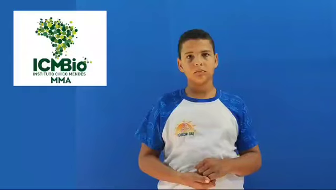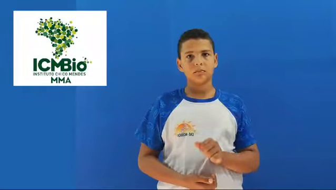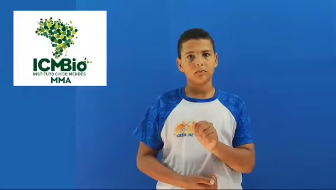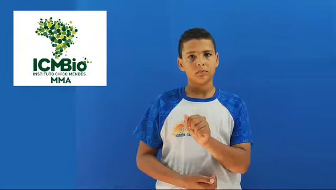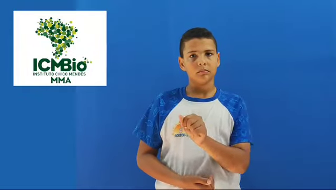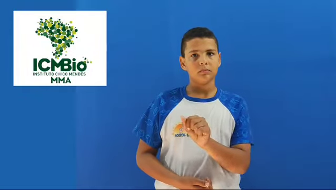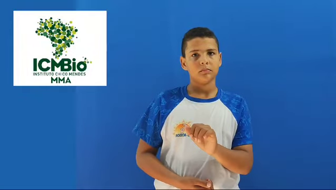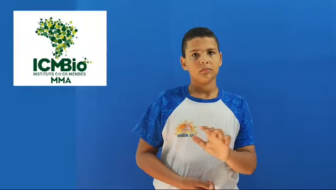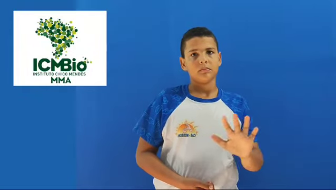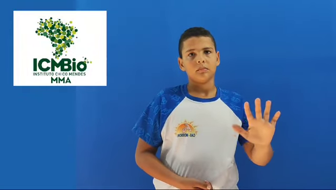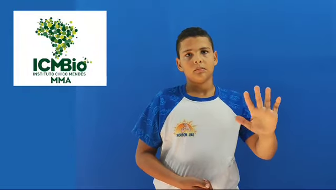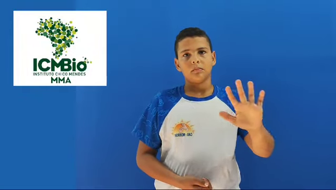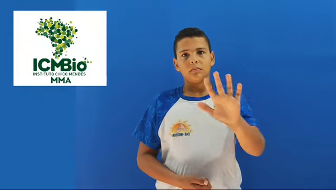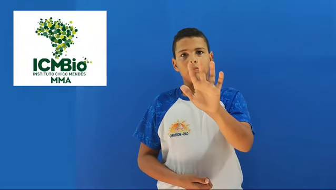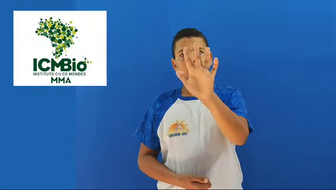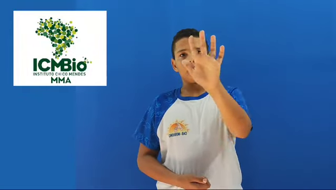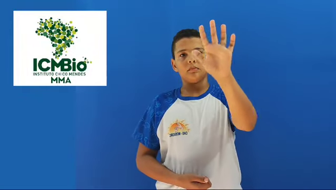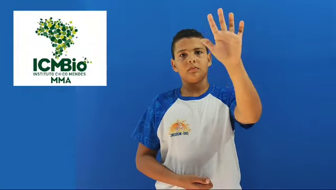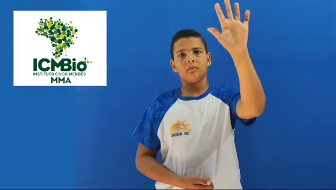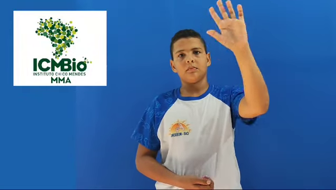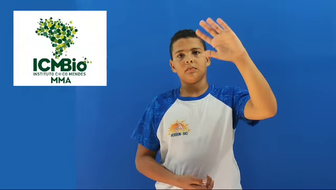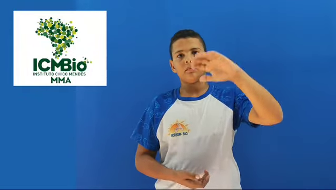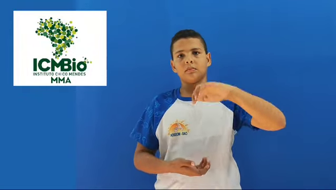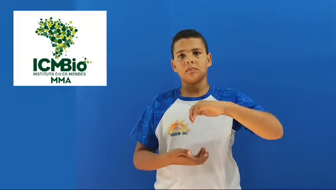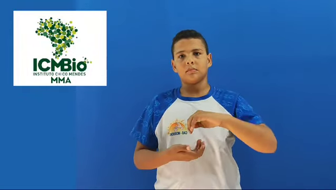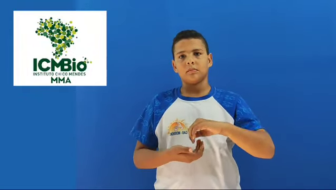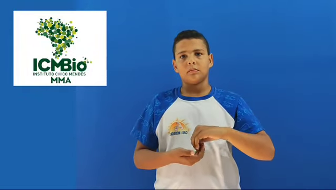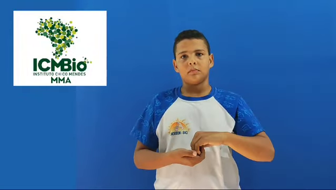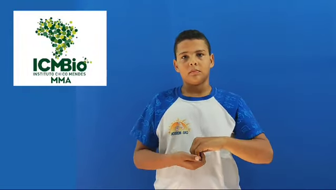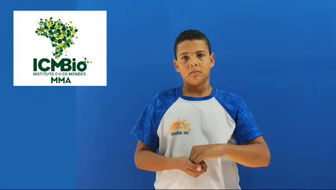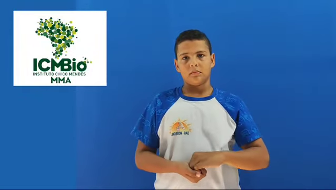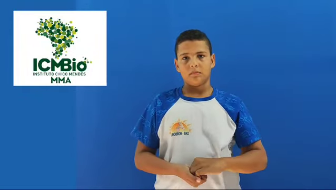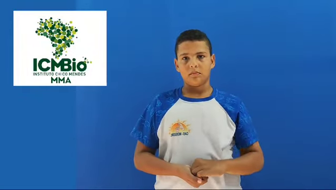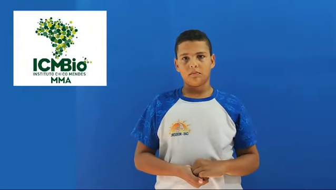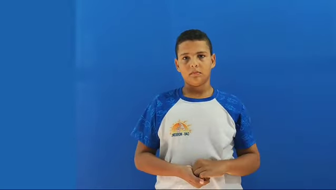ICMbio